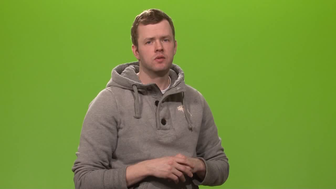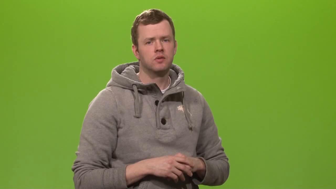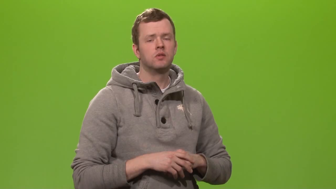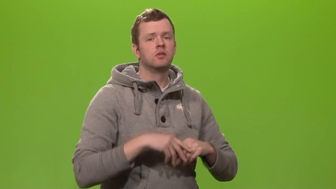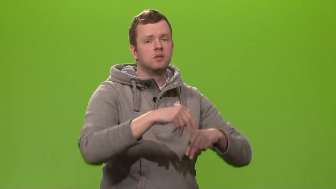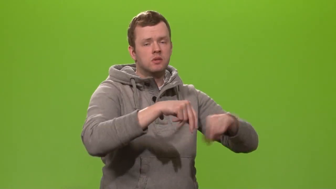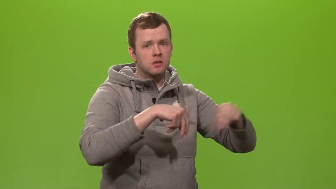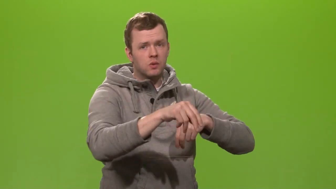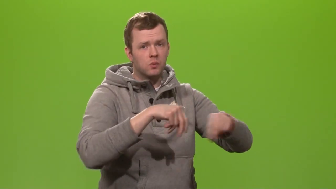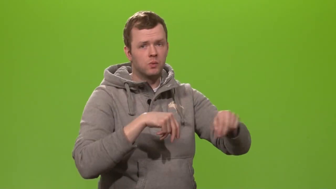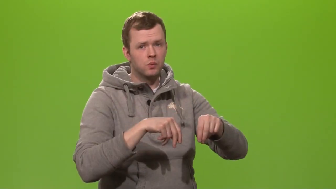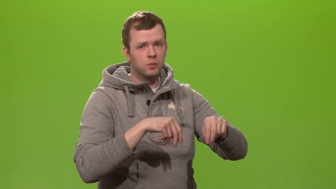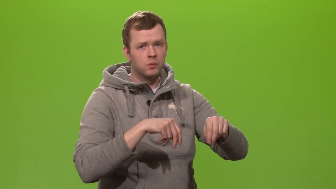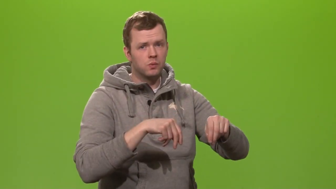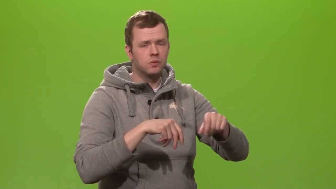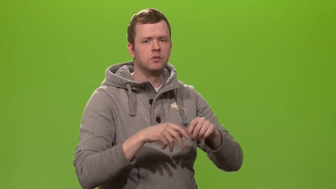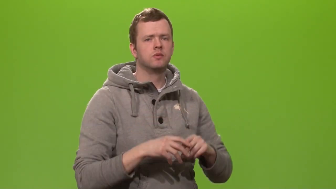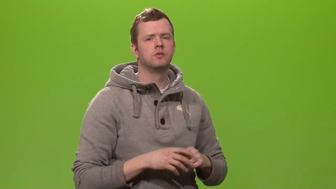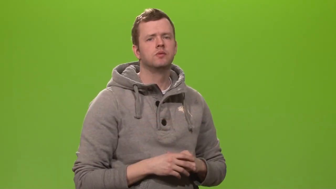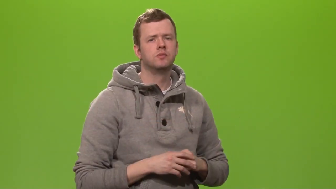Skák